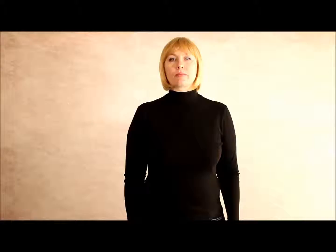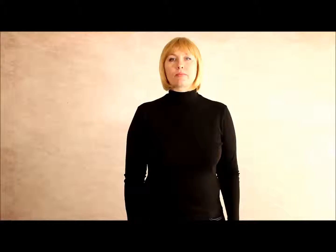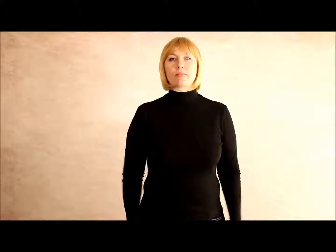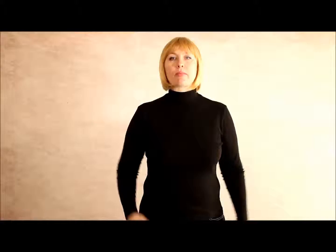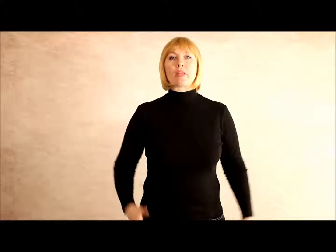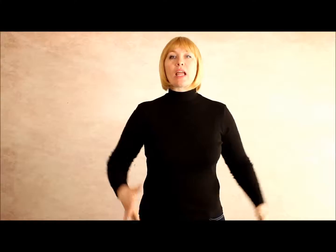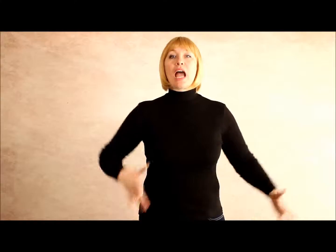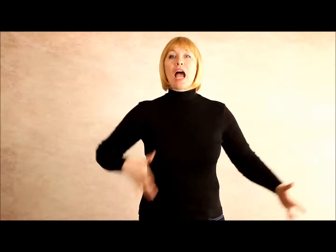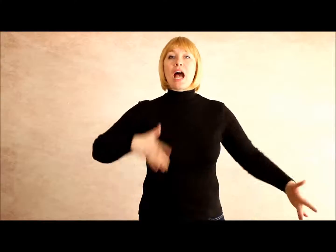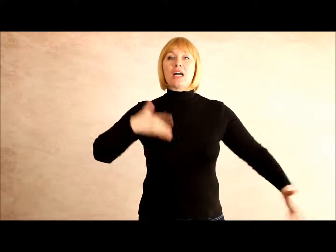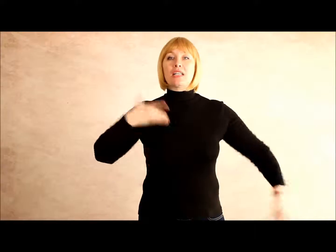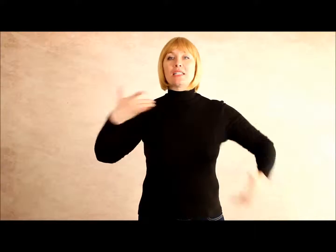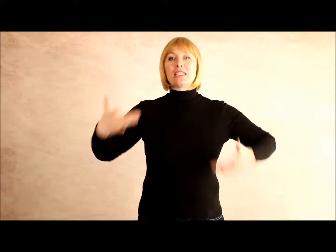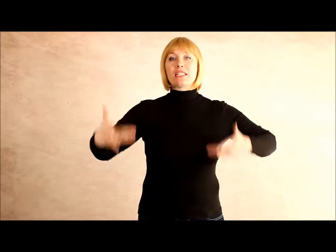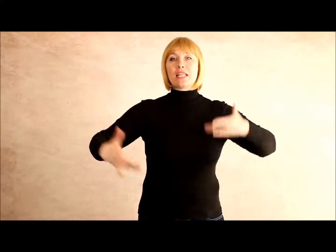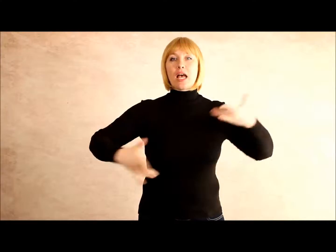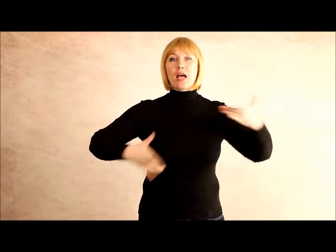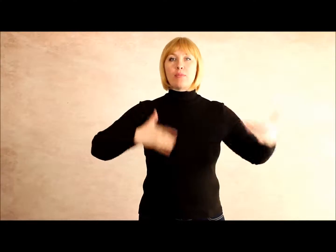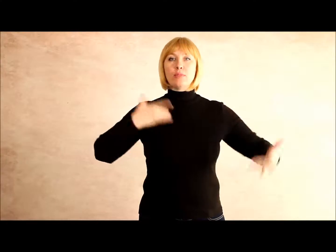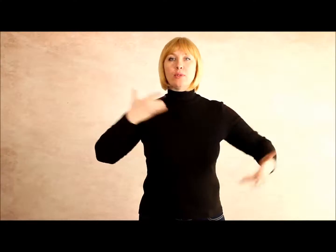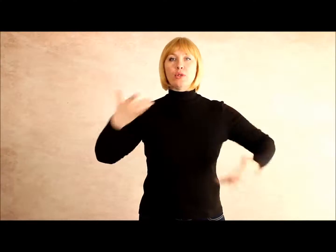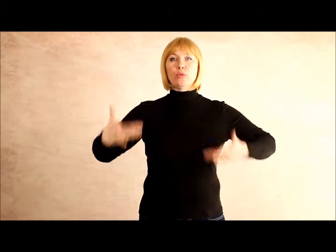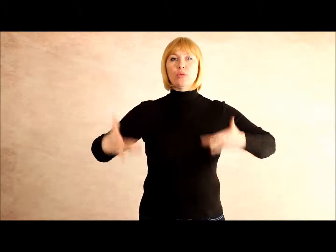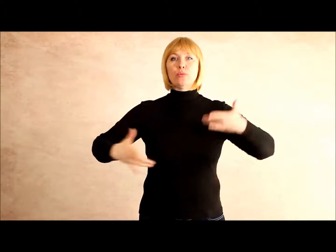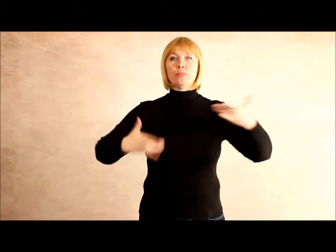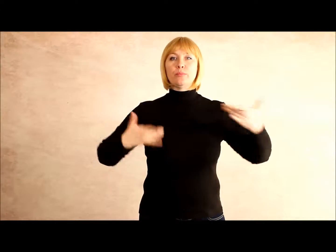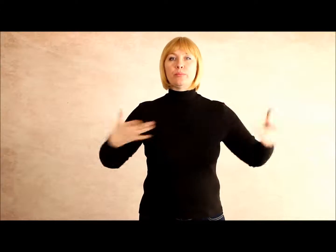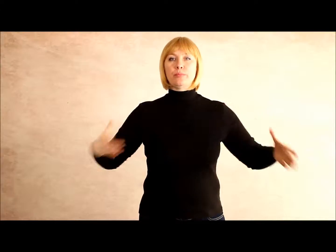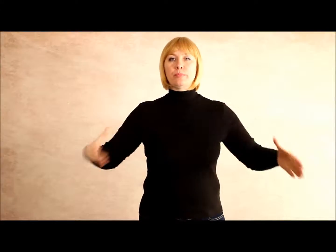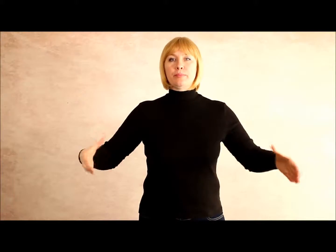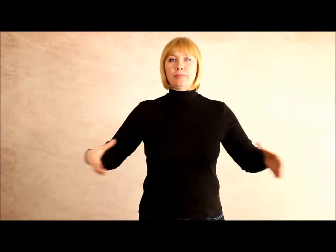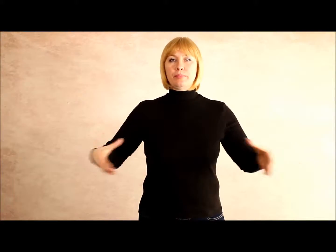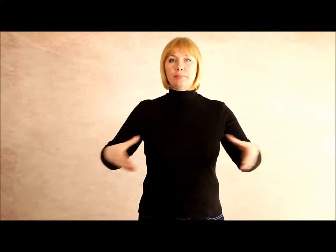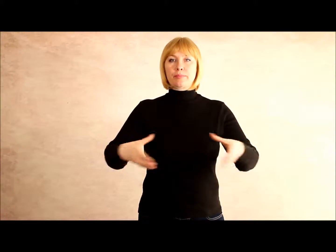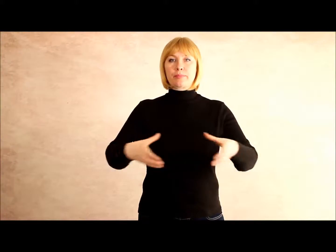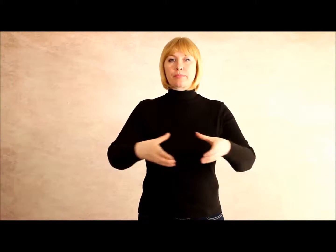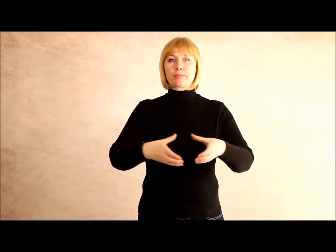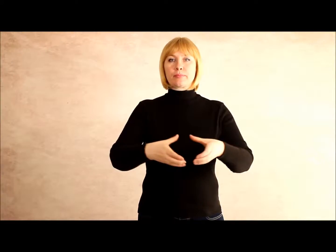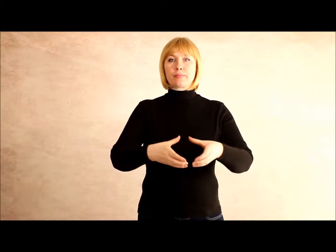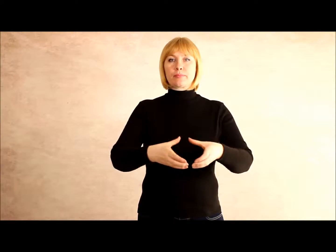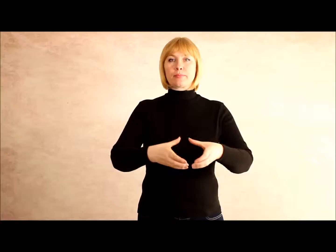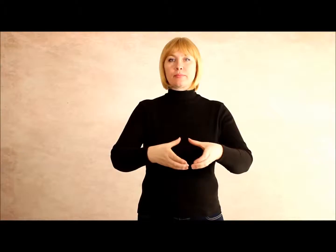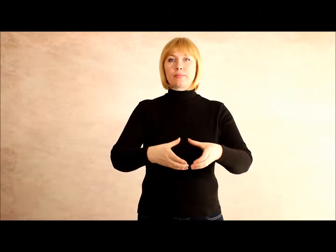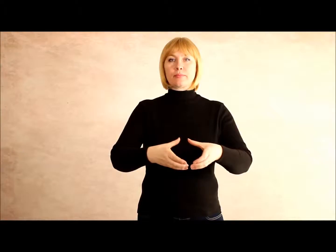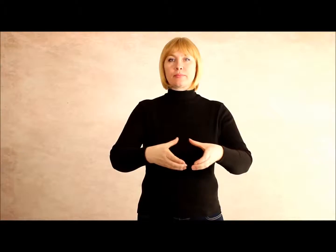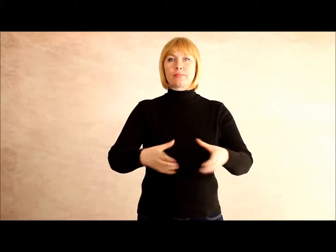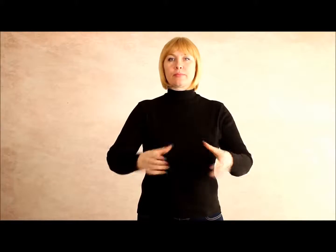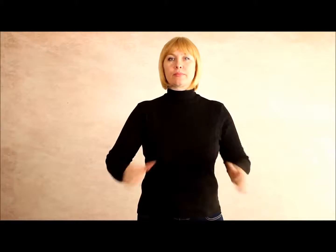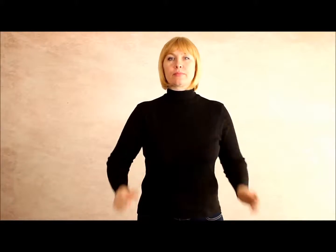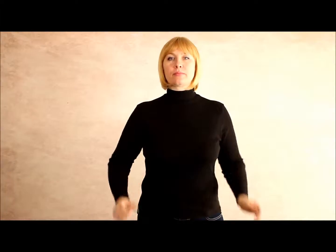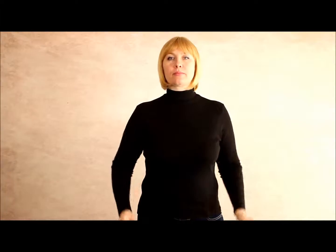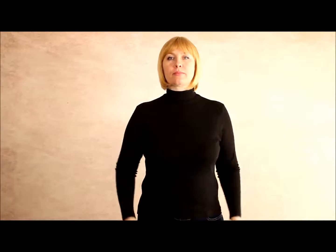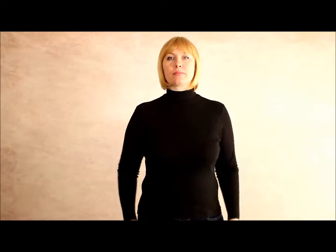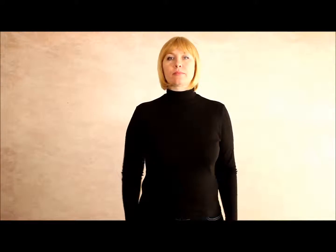Ansamblu